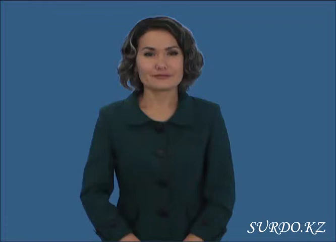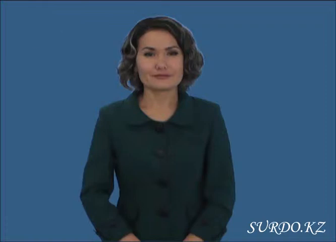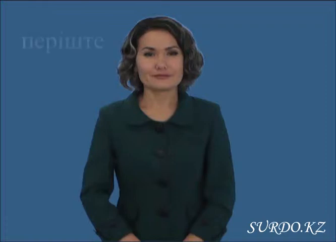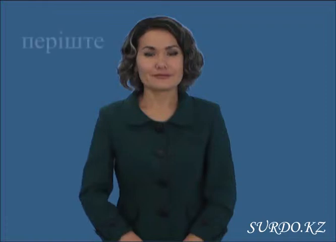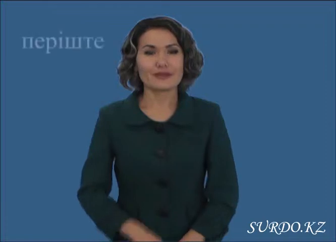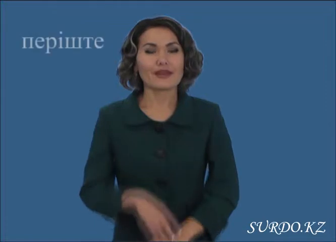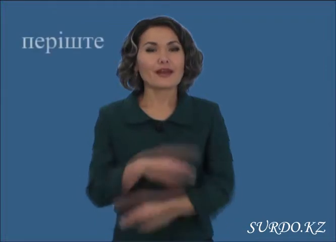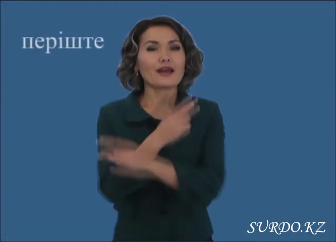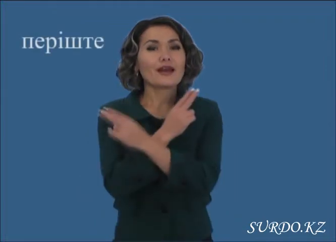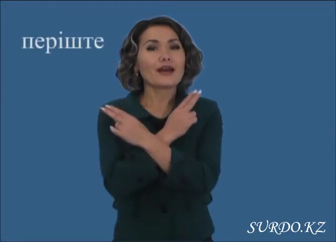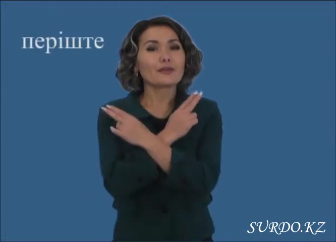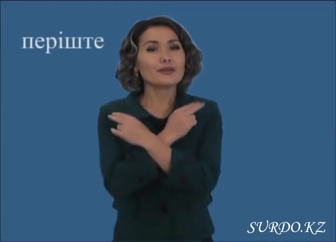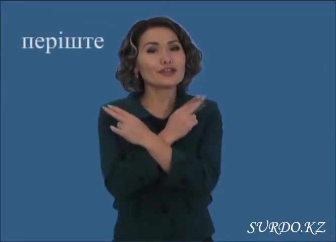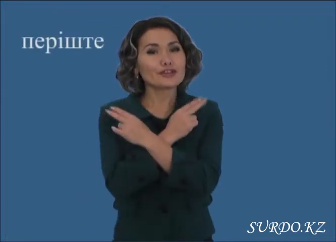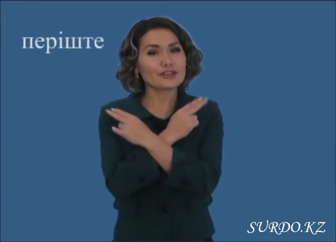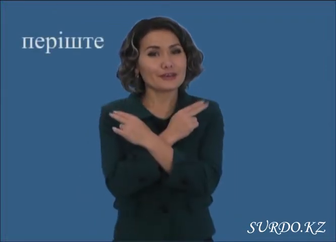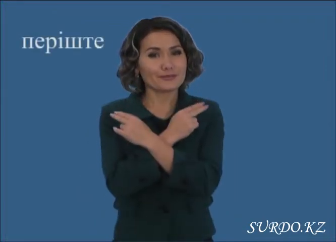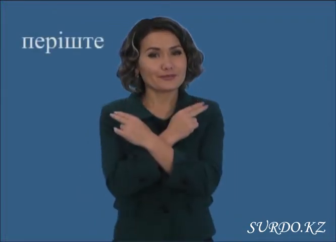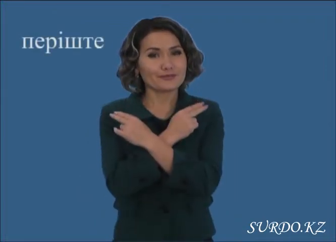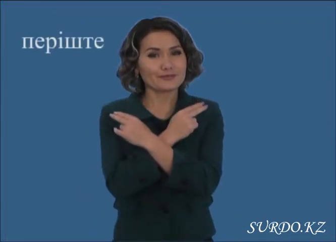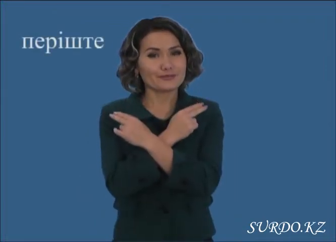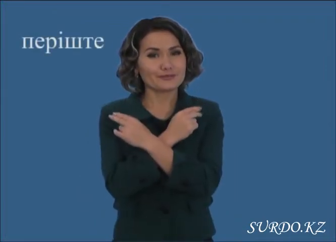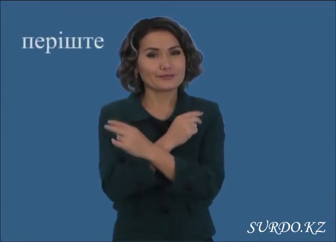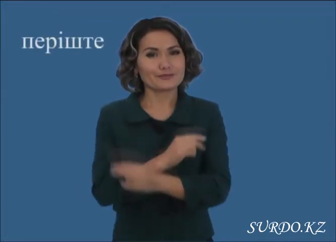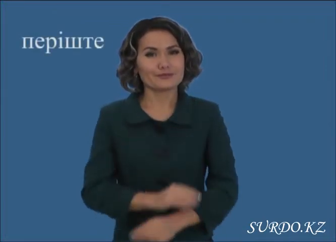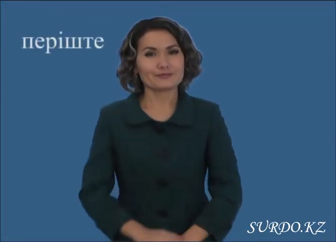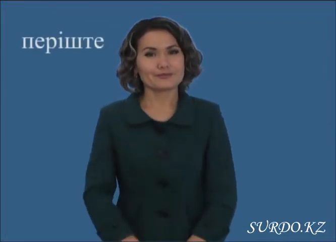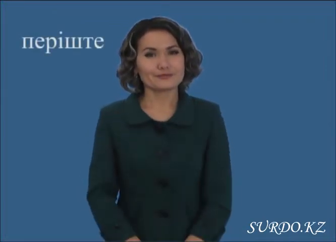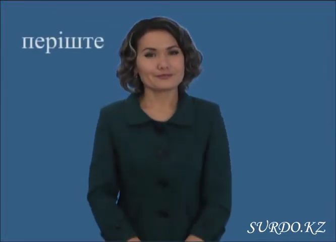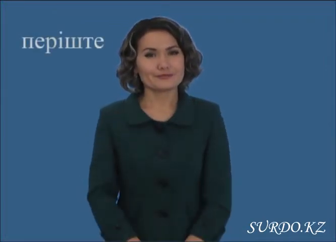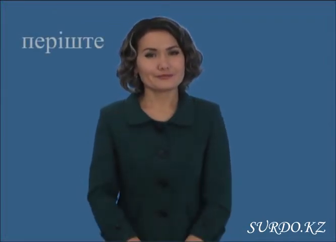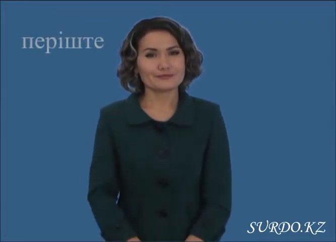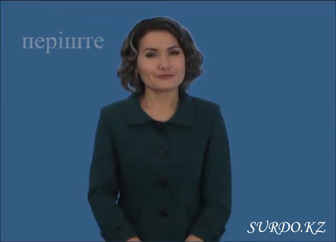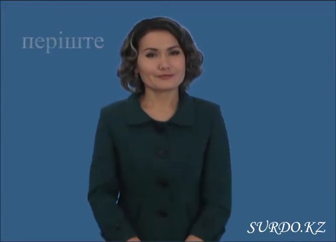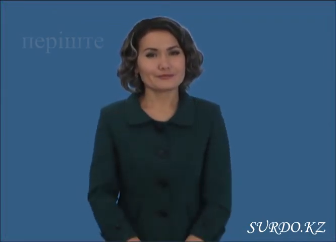Періште